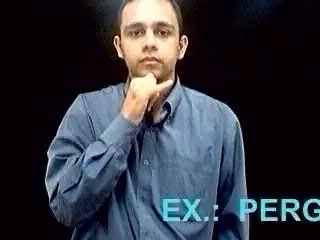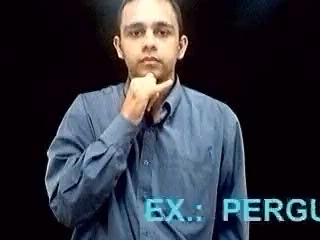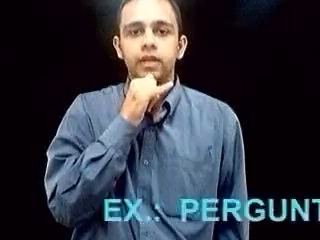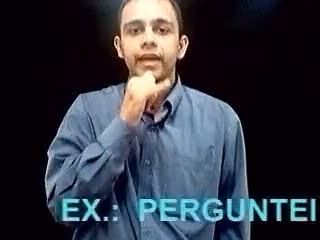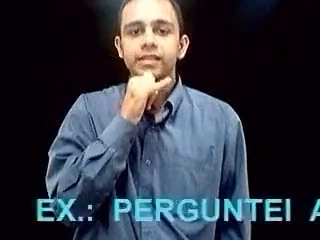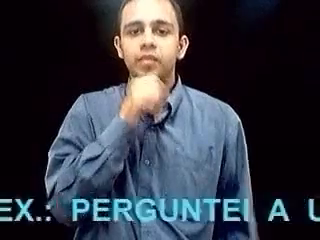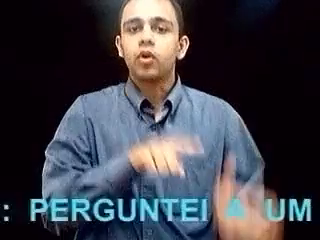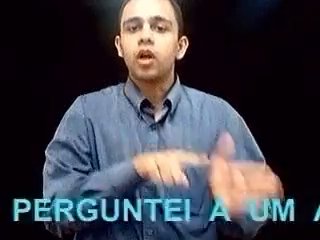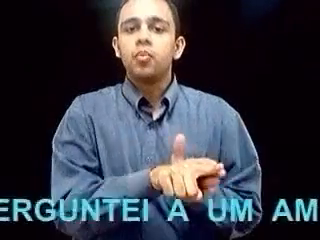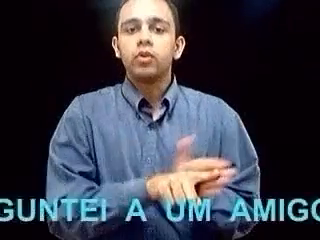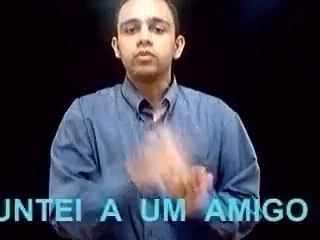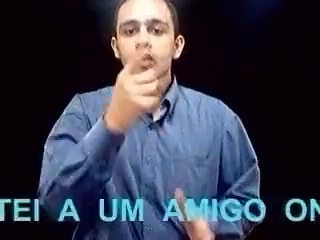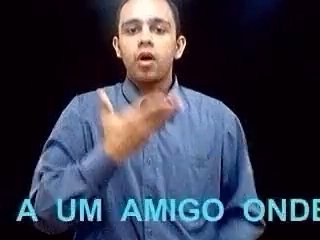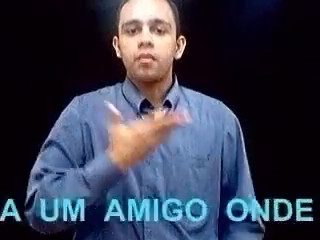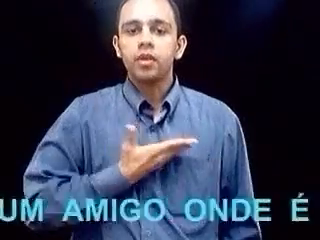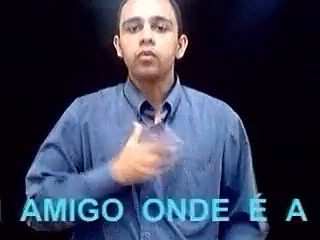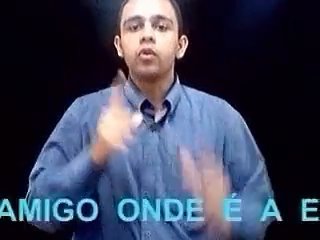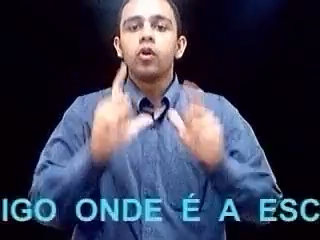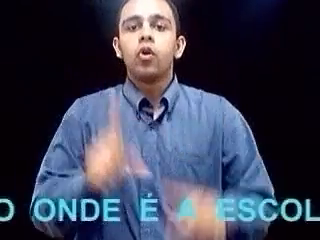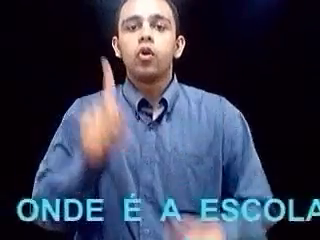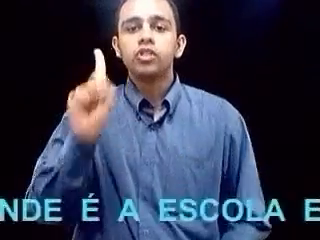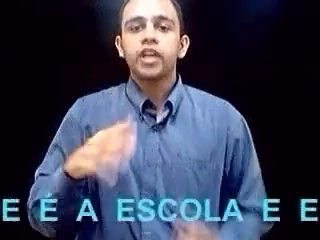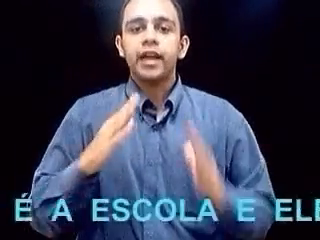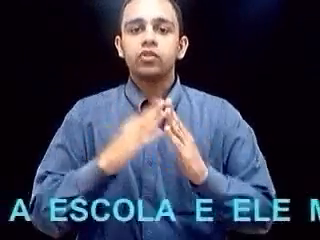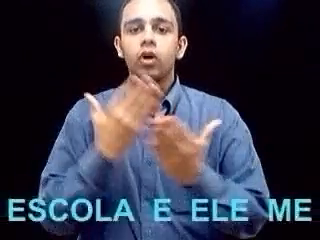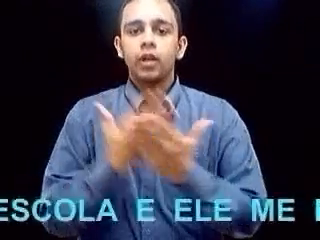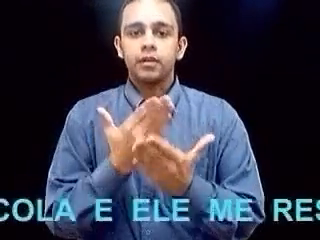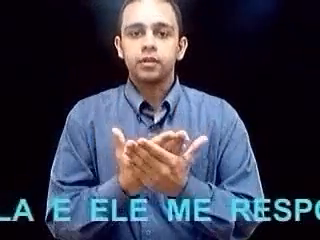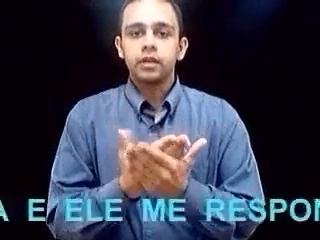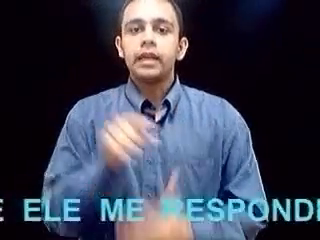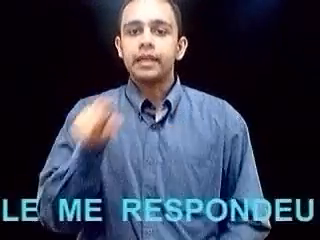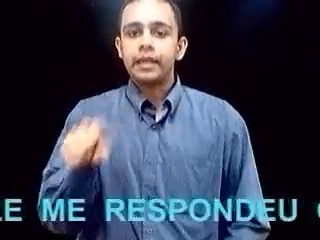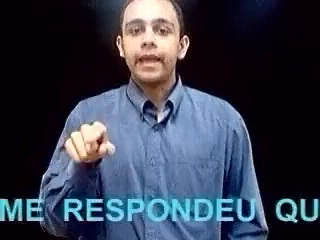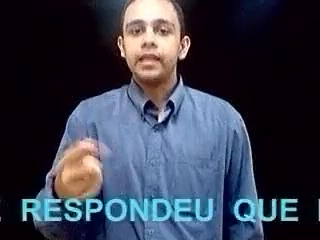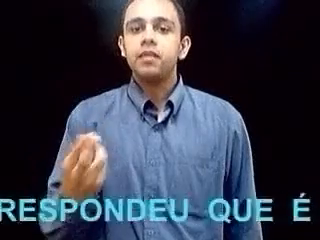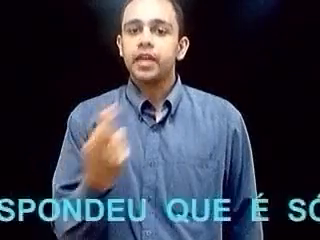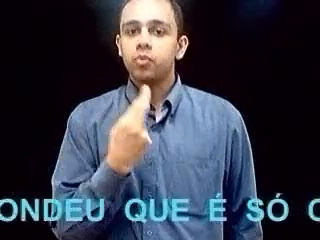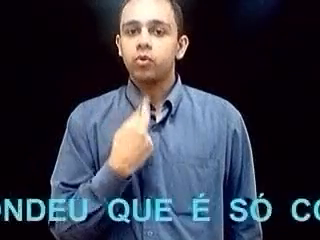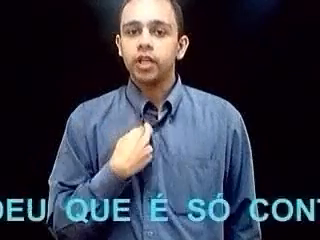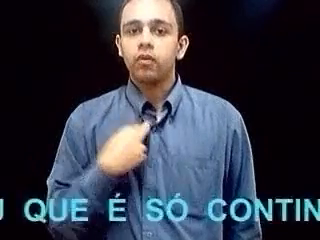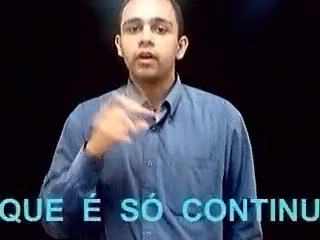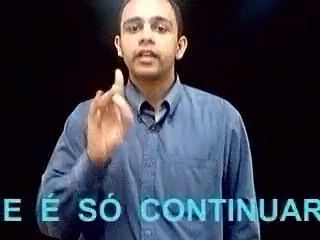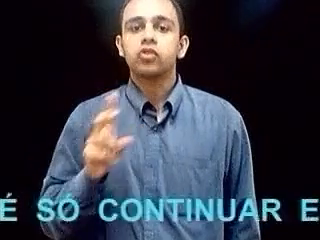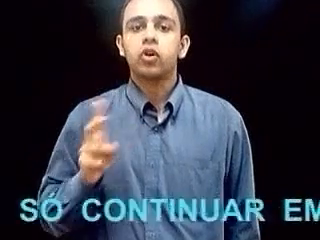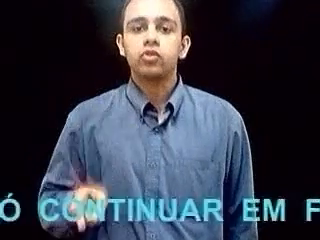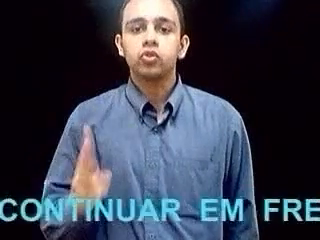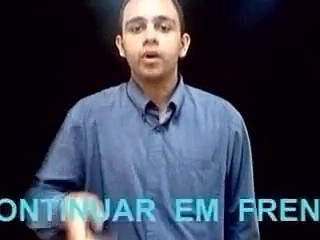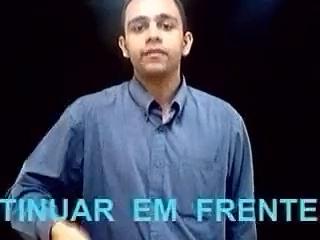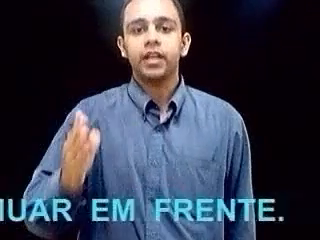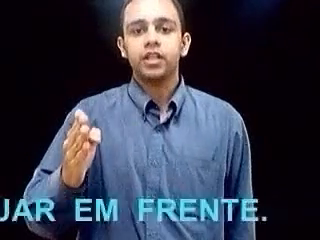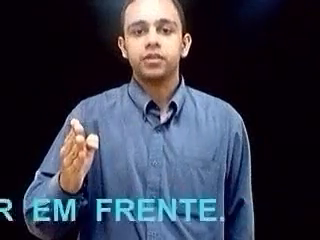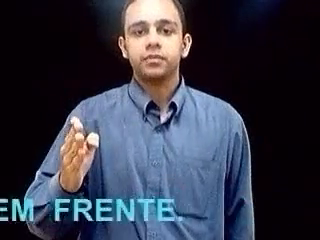eemfrente